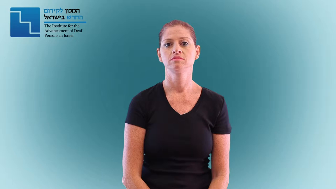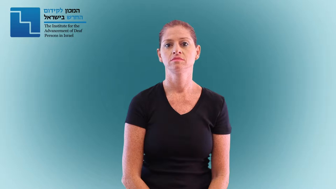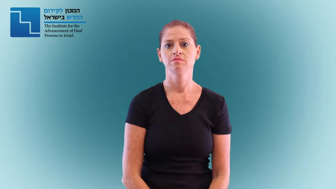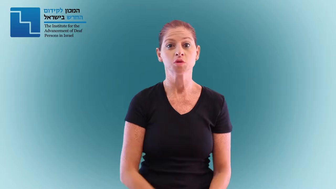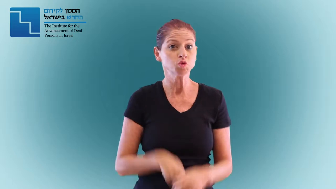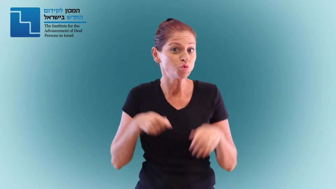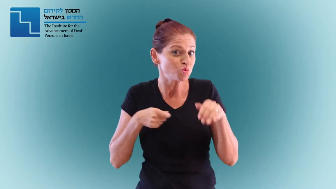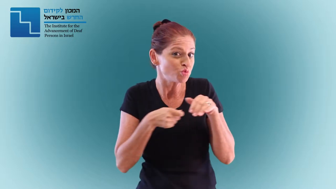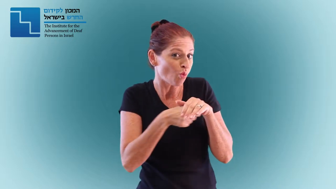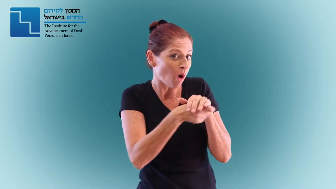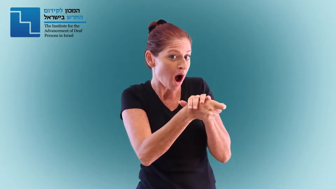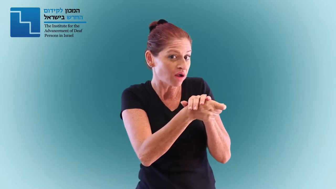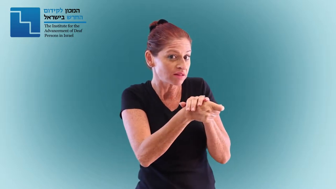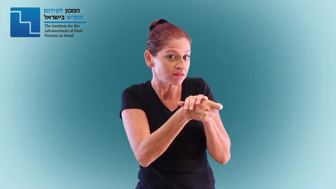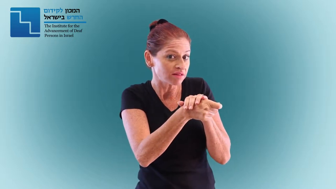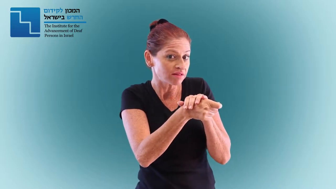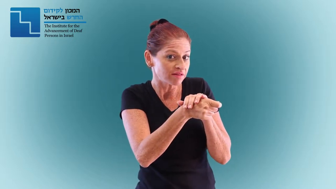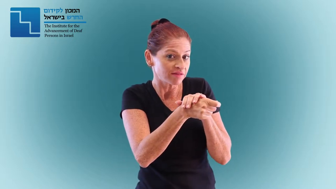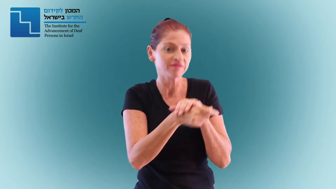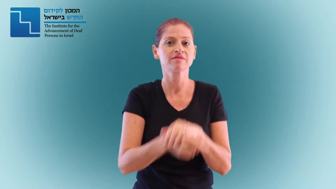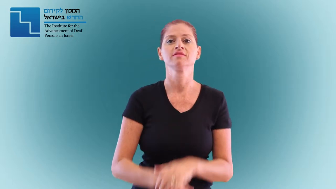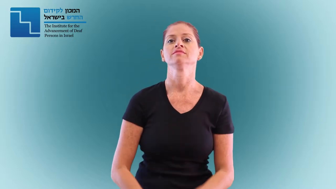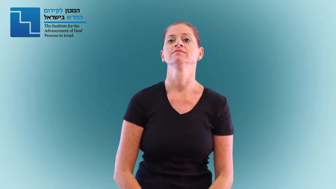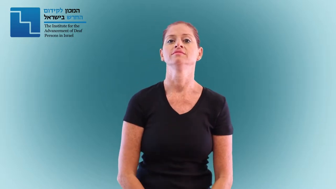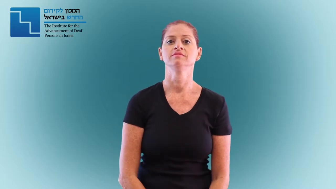שוחד